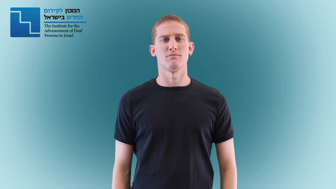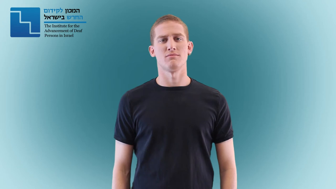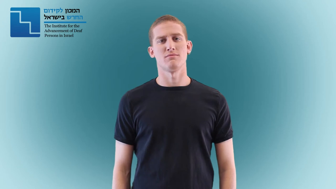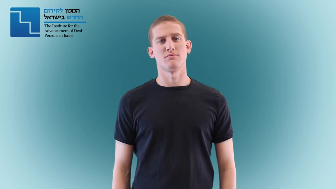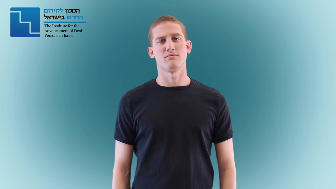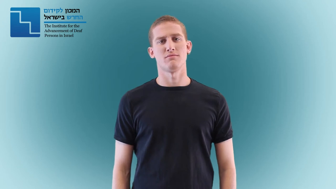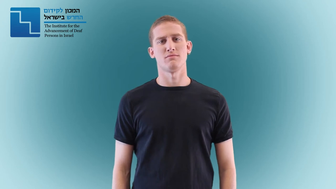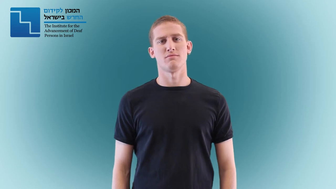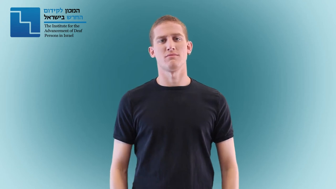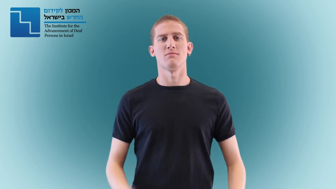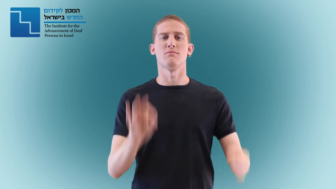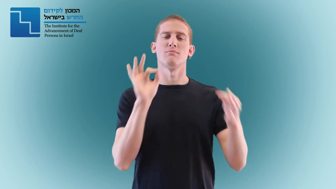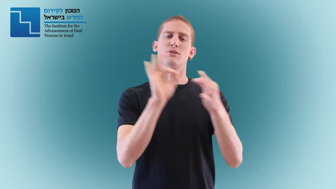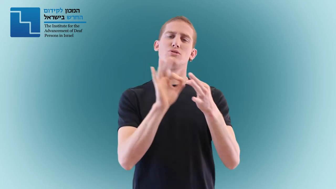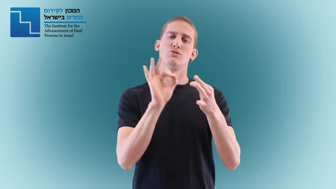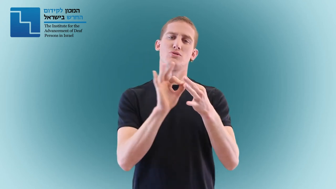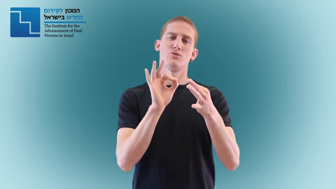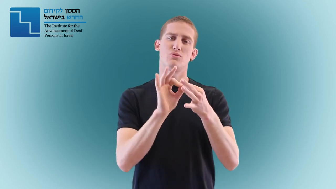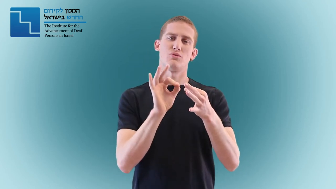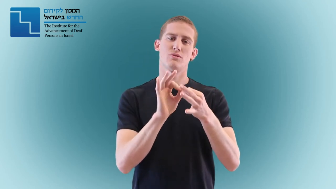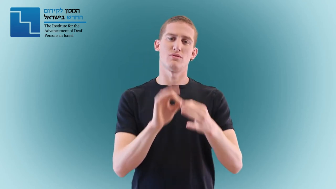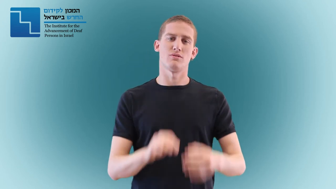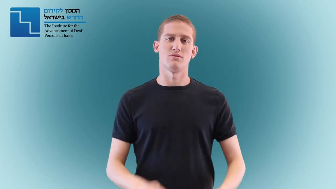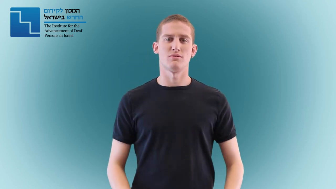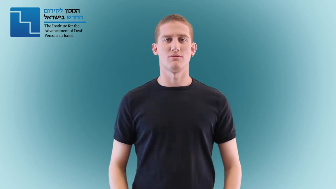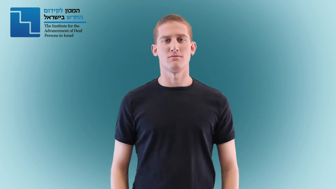פשוט